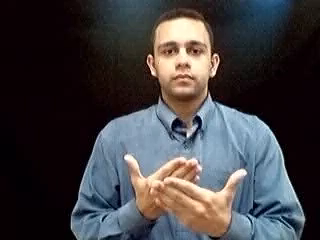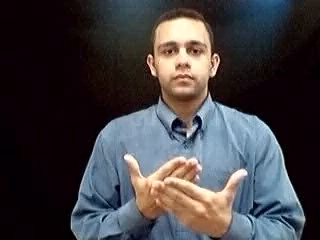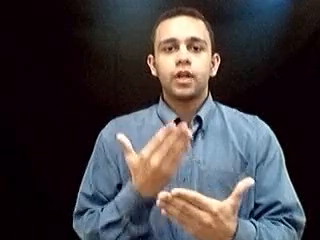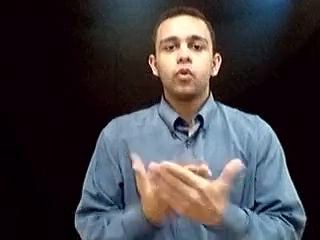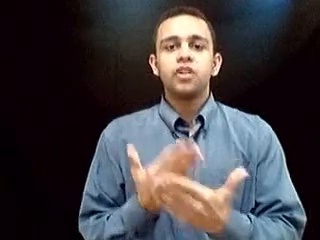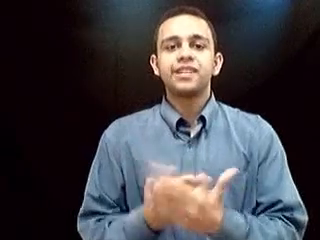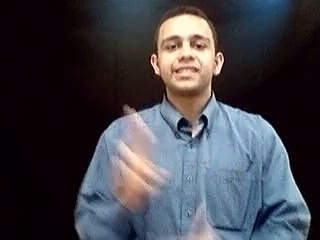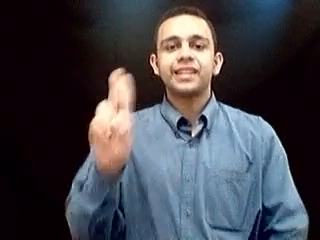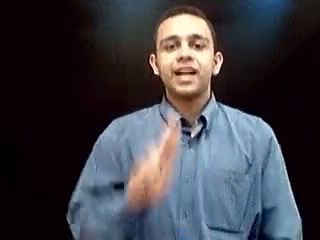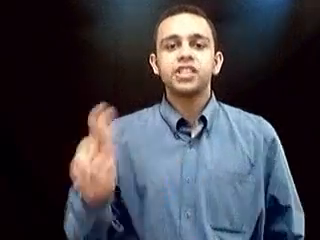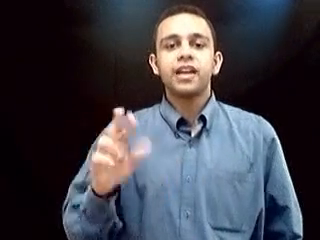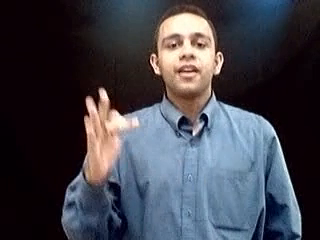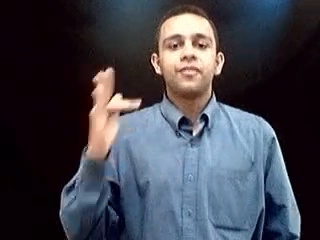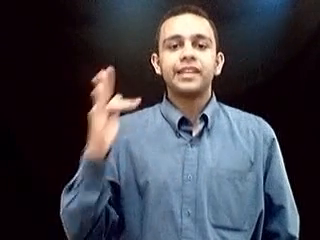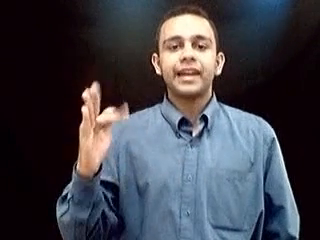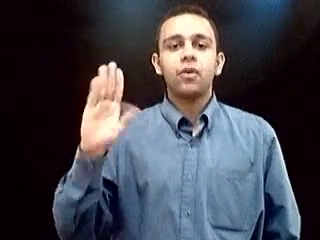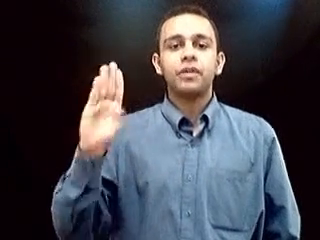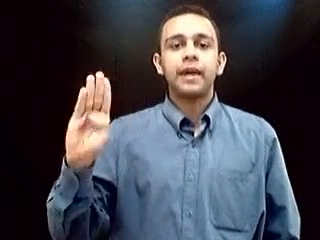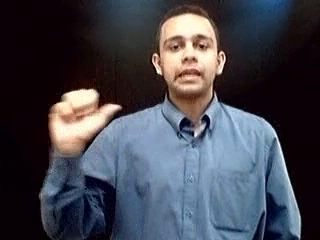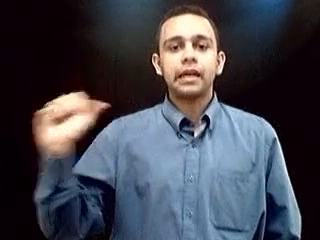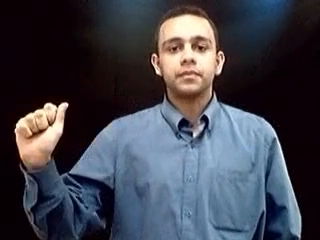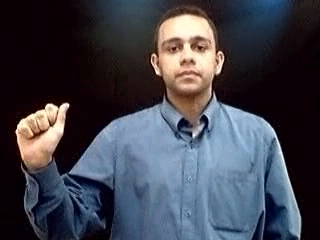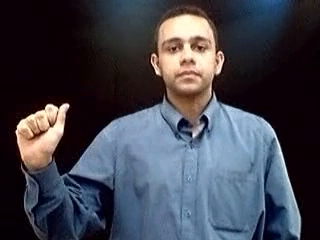UFBa